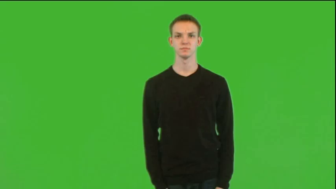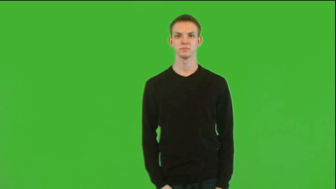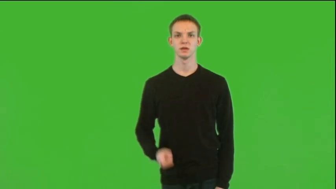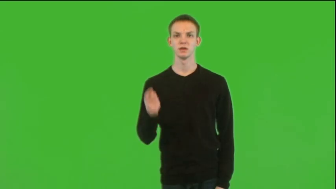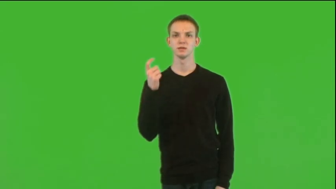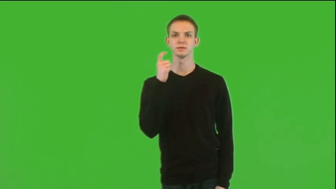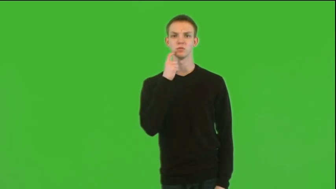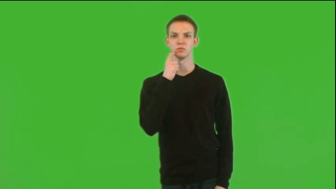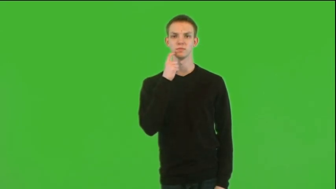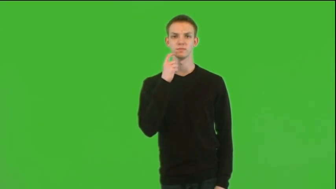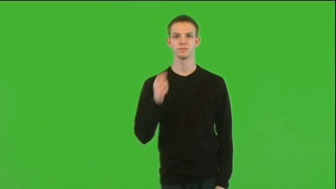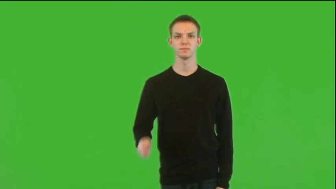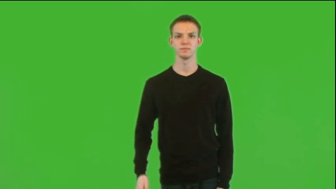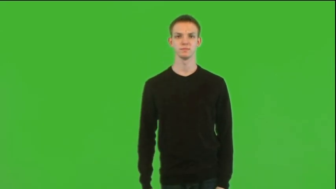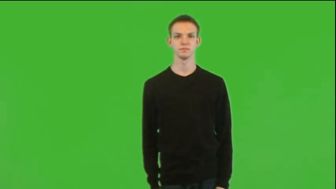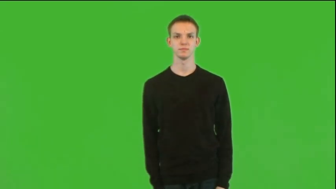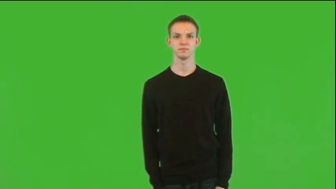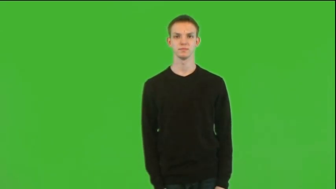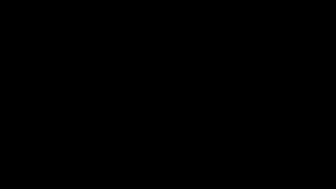ząb